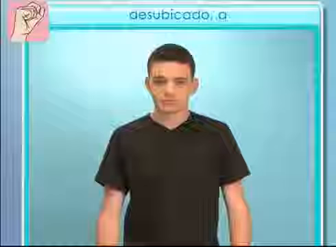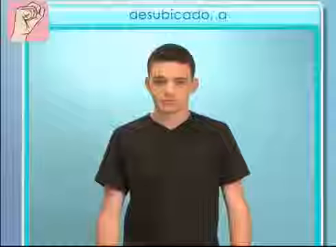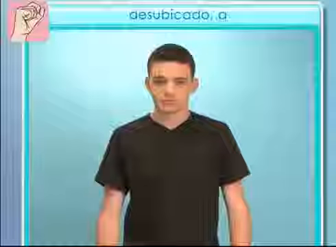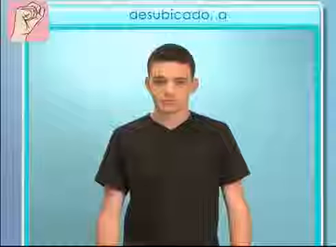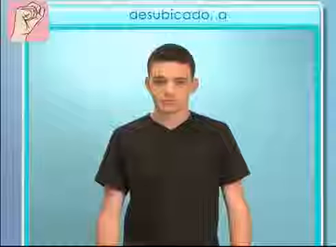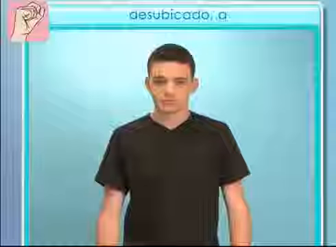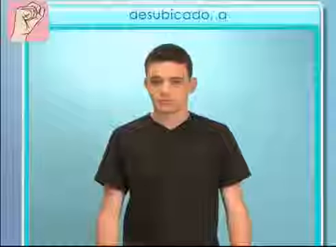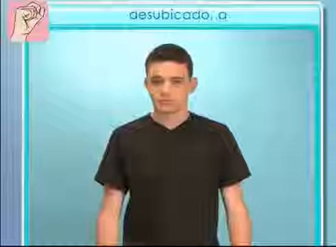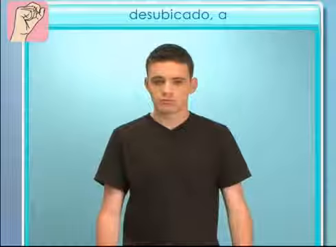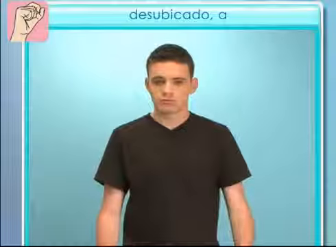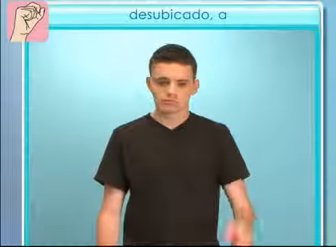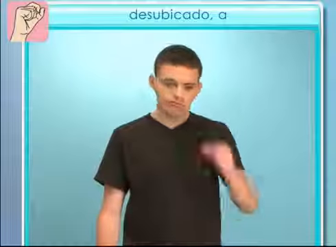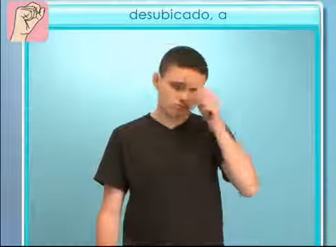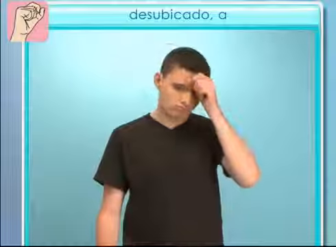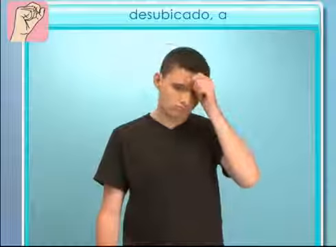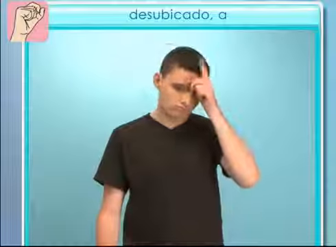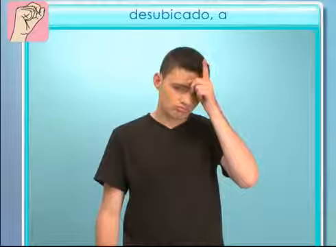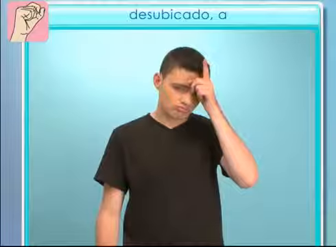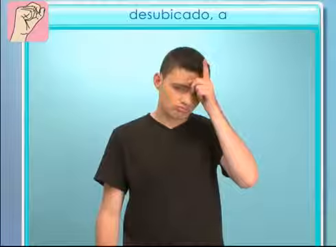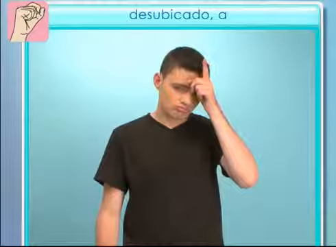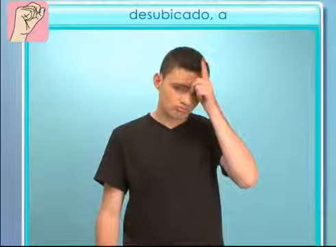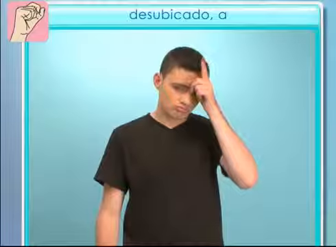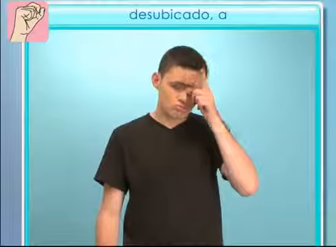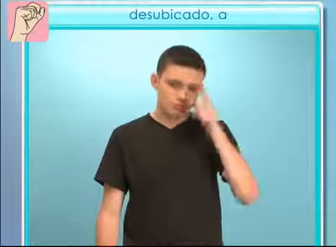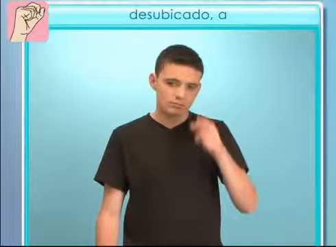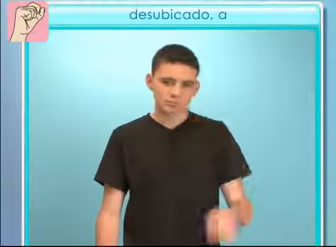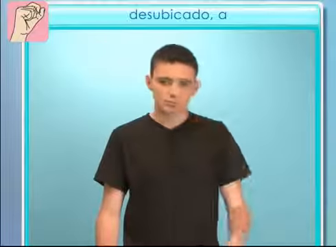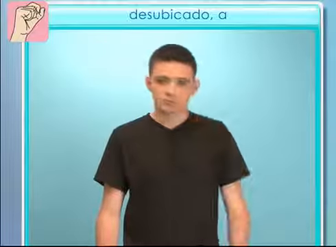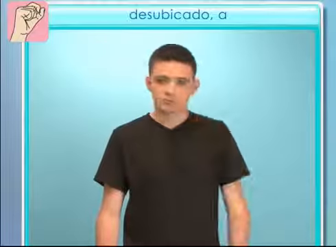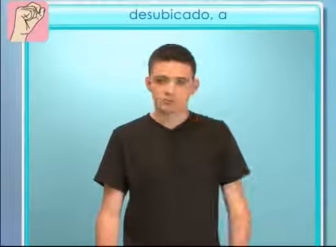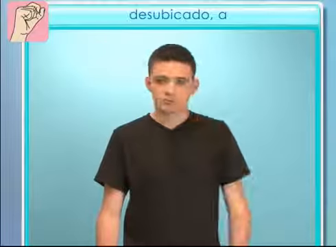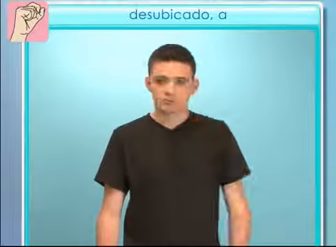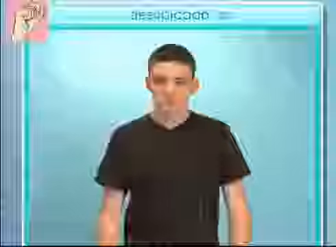Desubicado